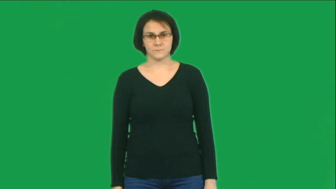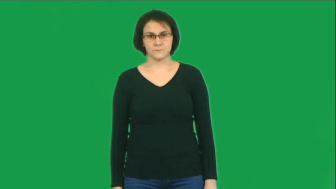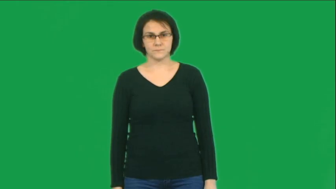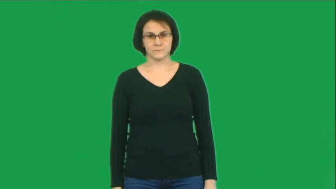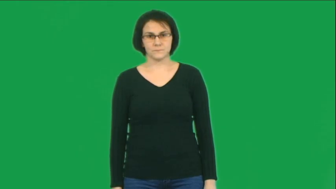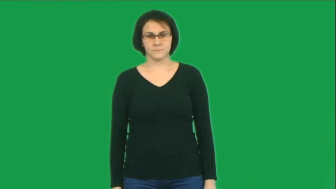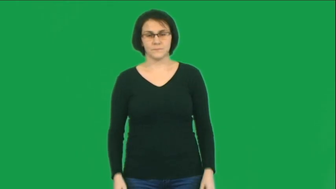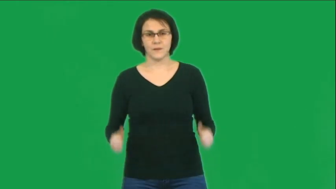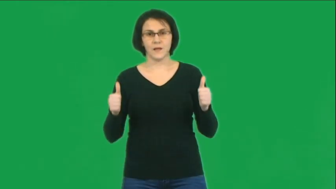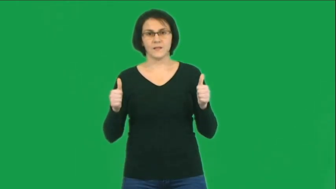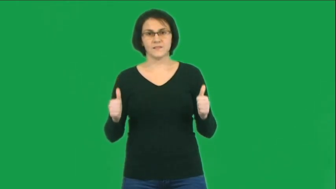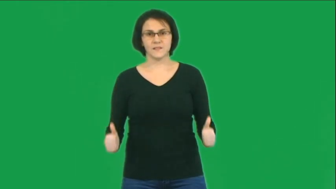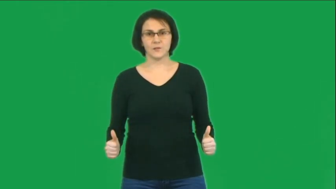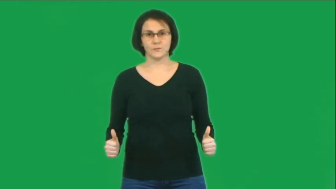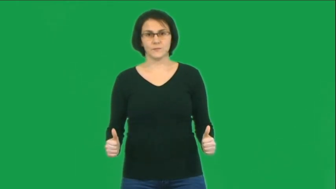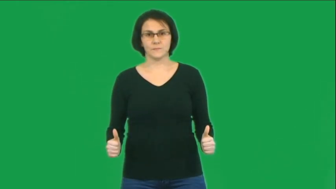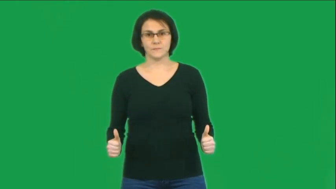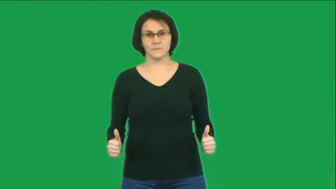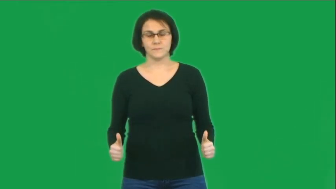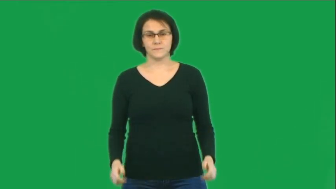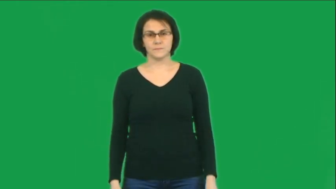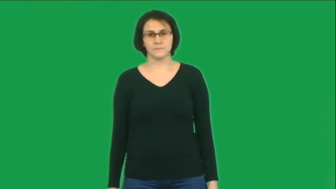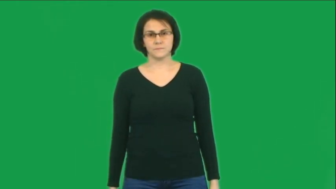stanowy